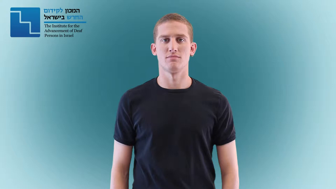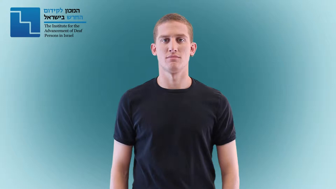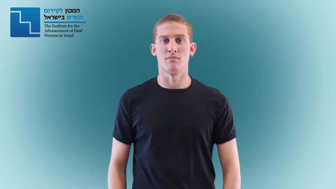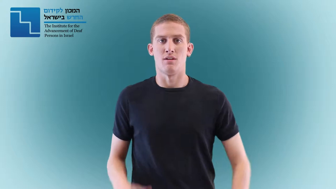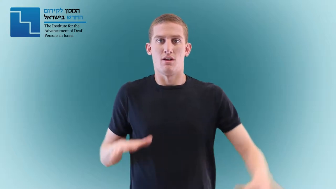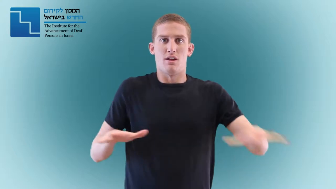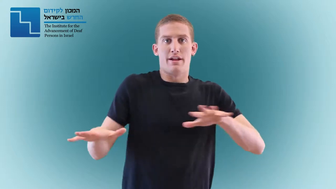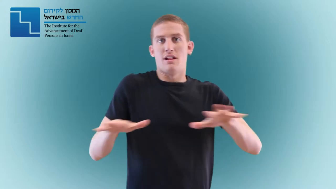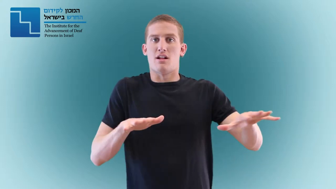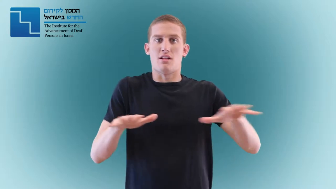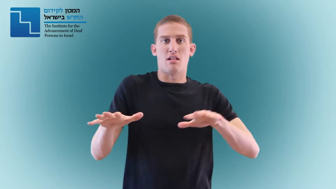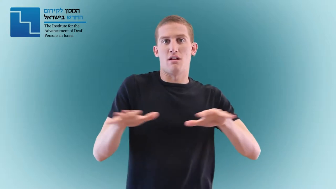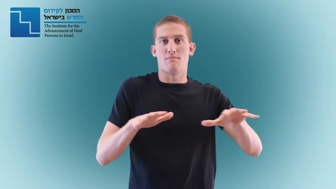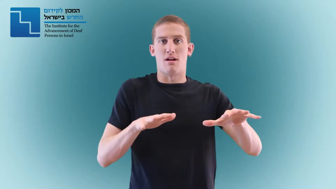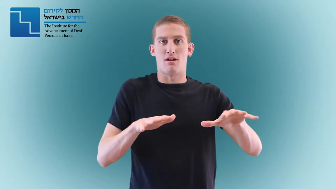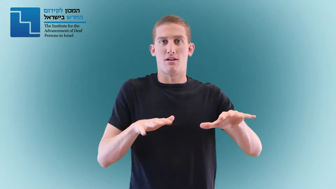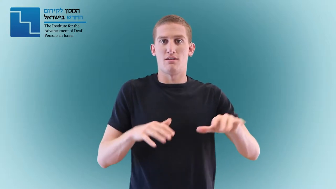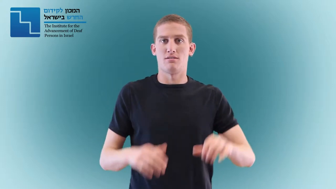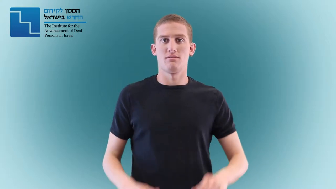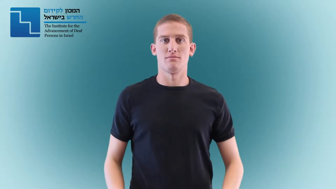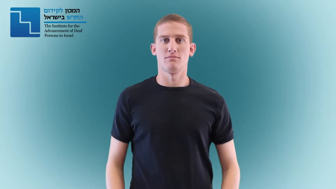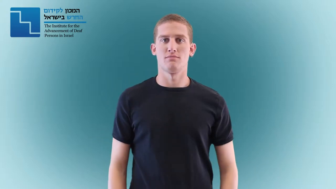רעידת אדמה